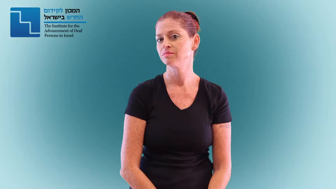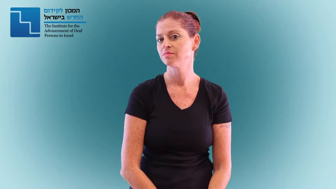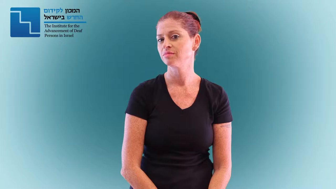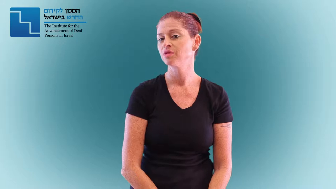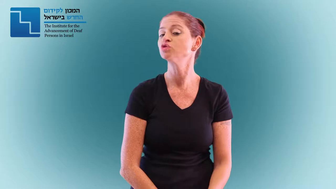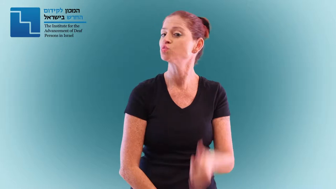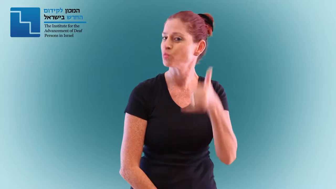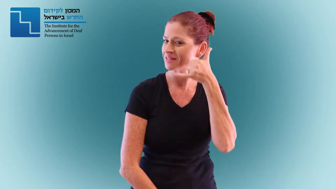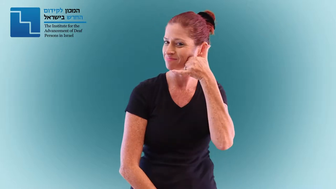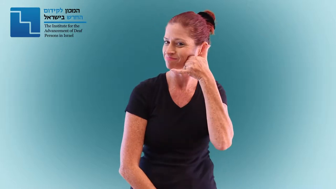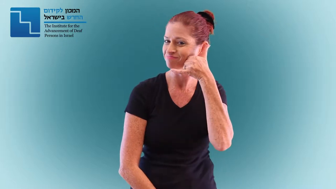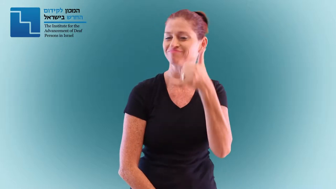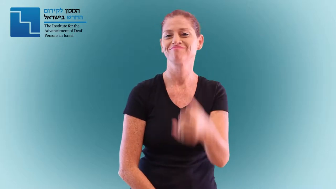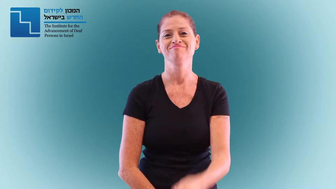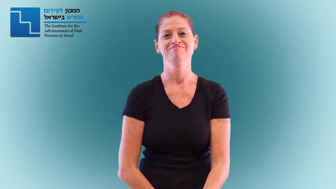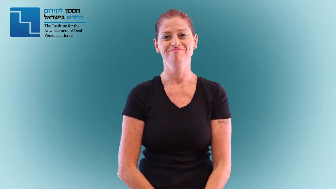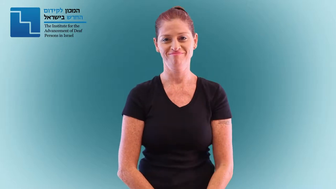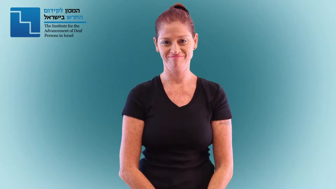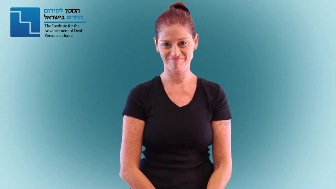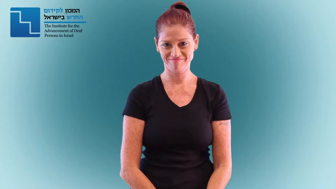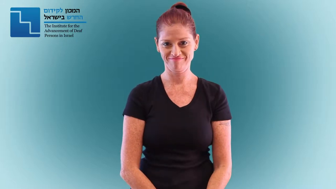שירותים